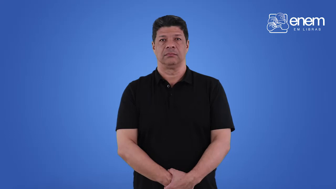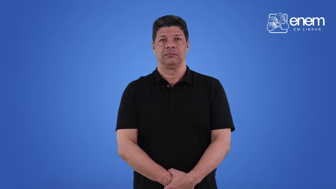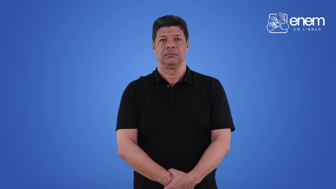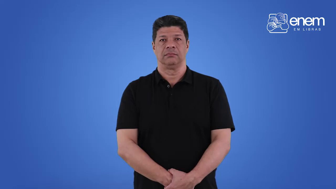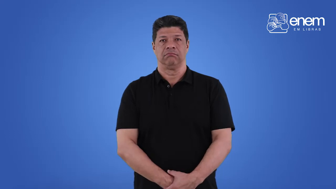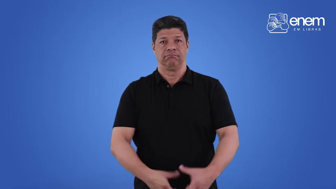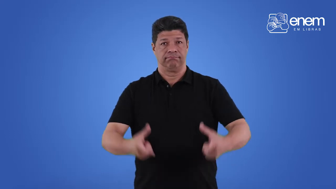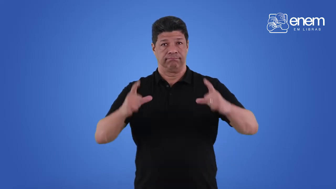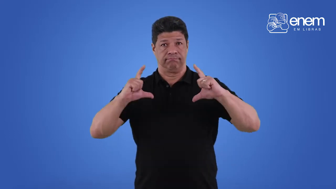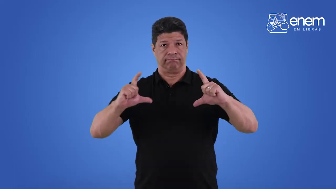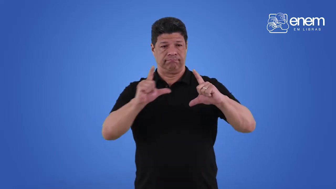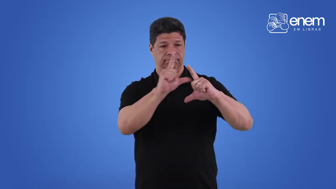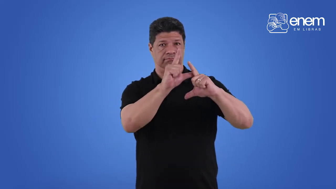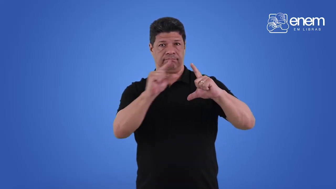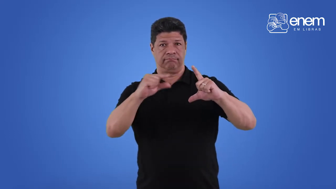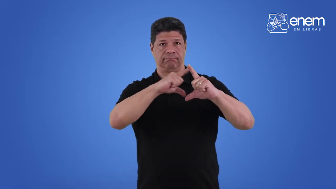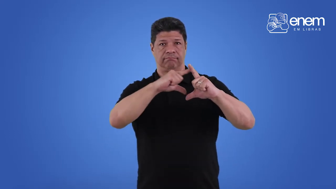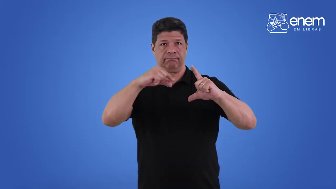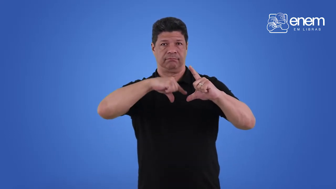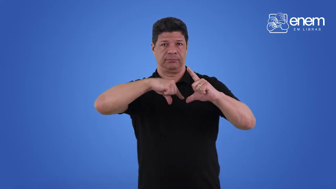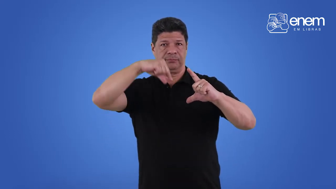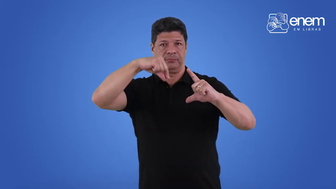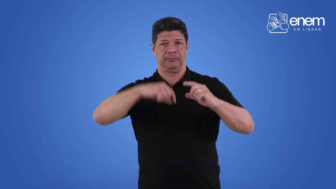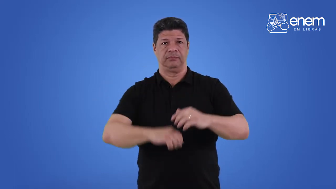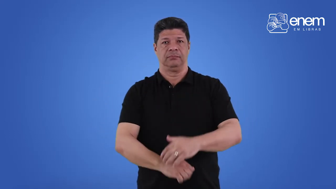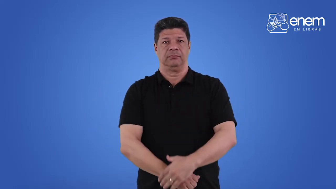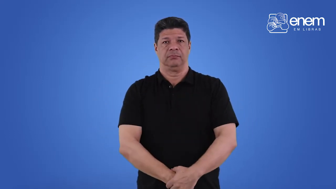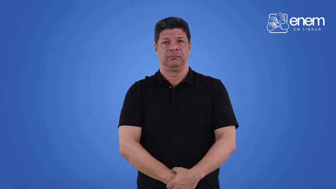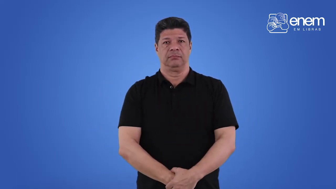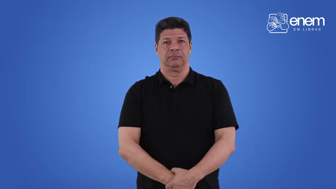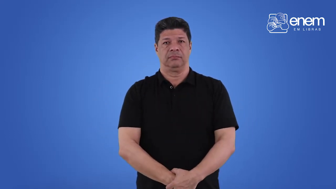Gráfico de pizza